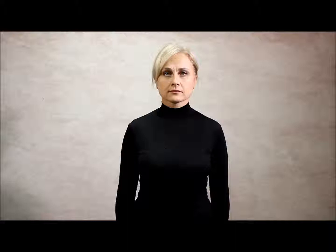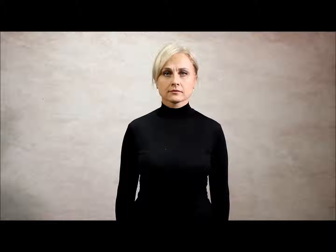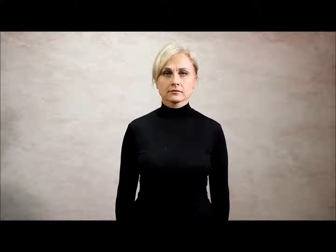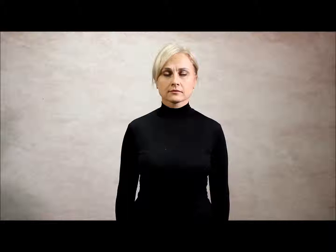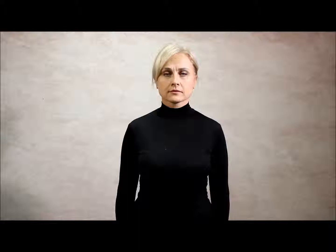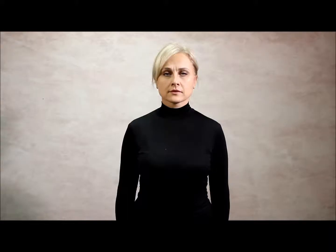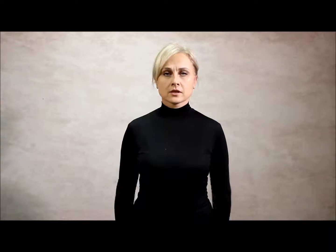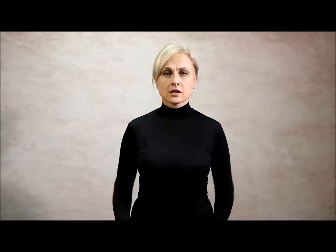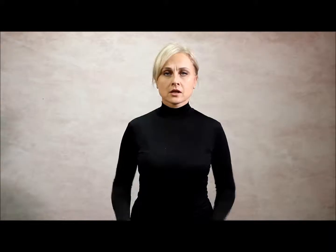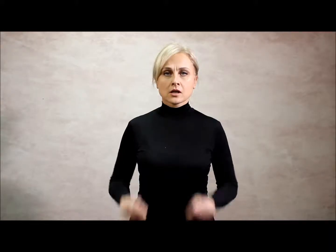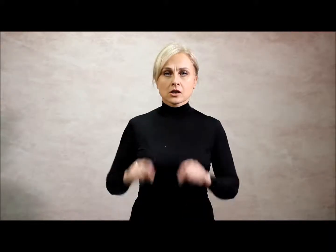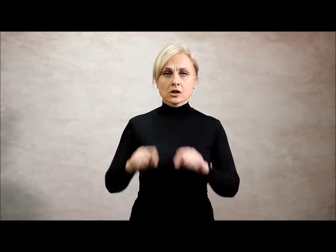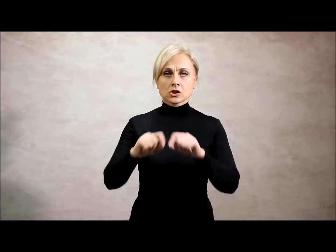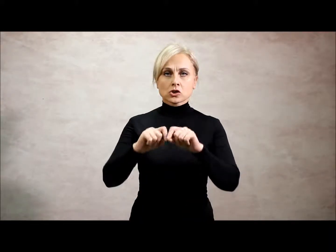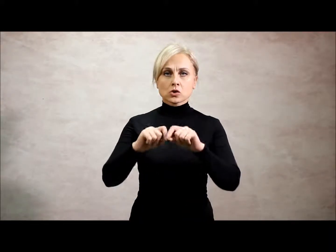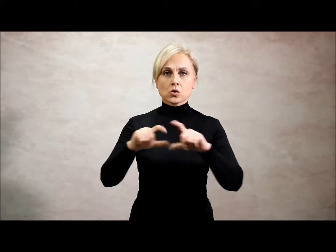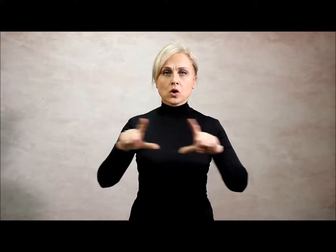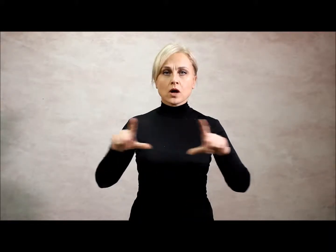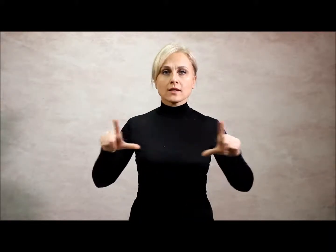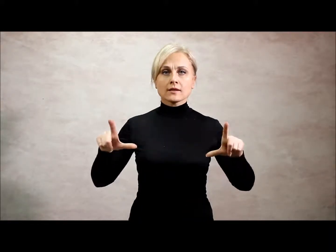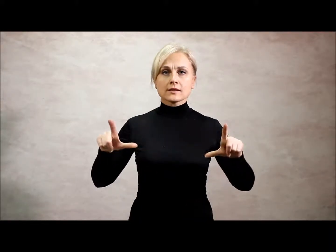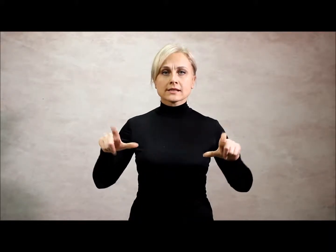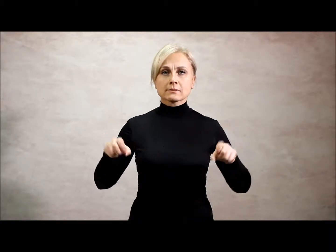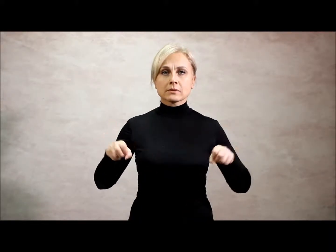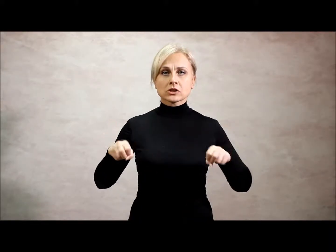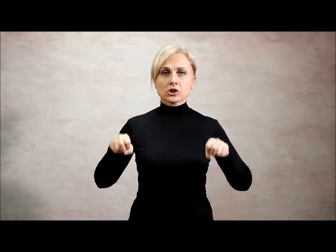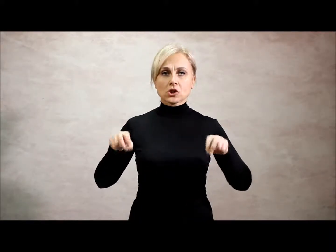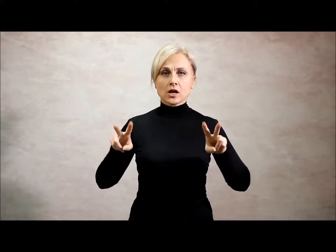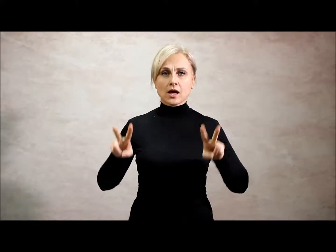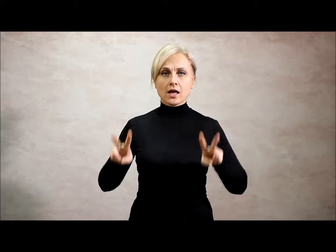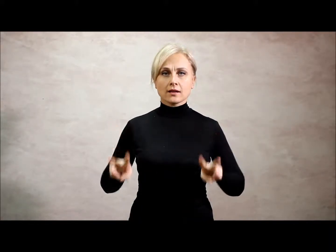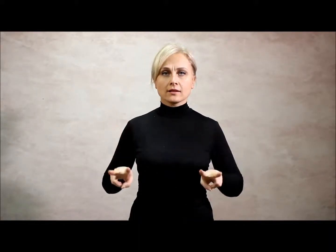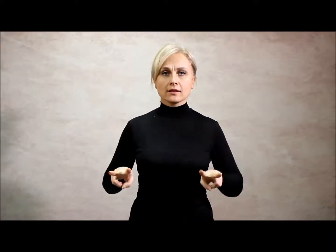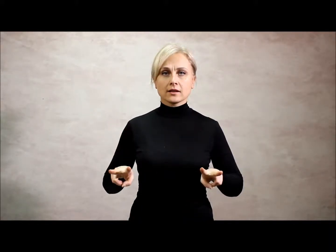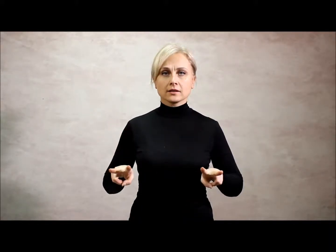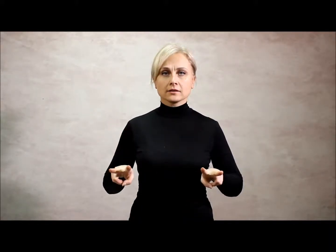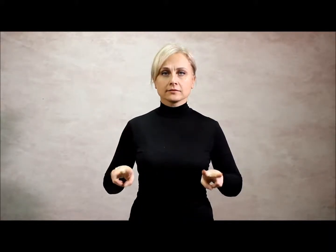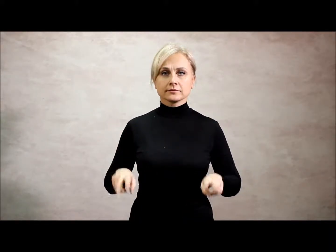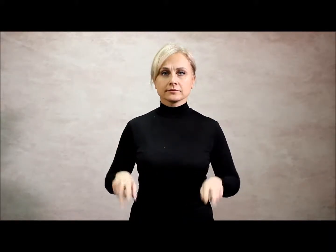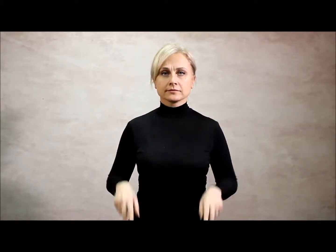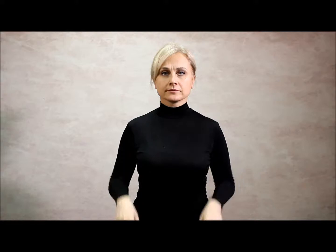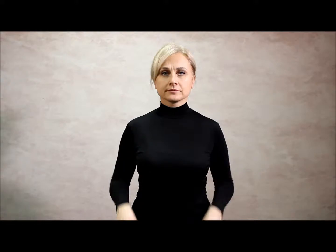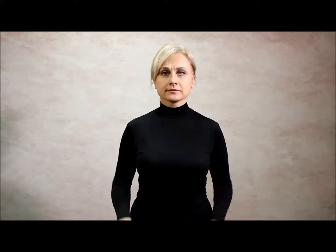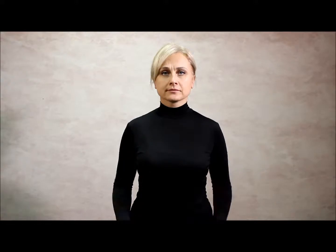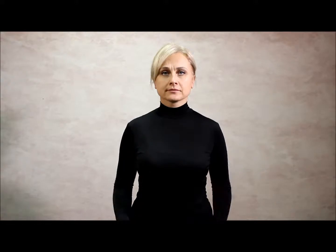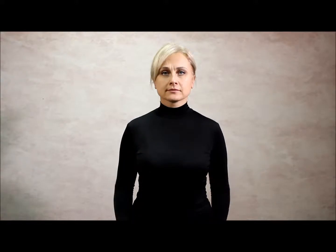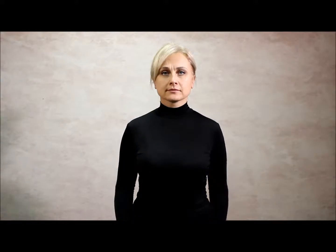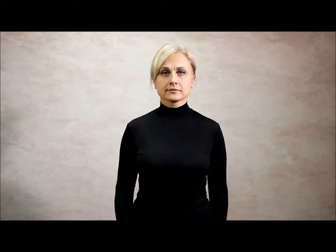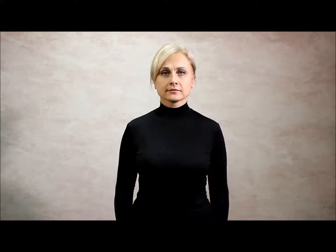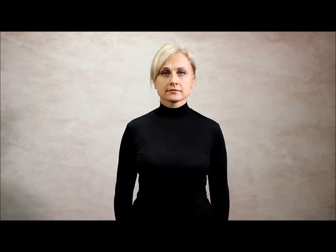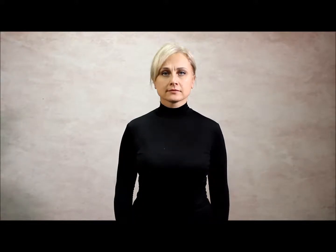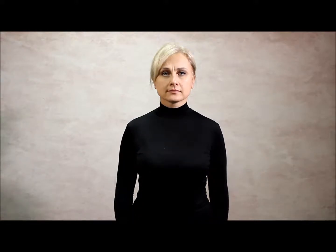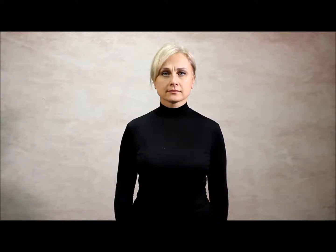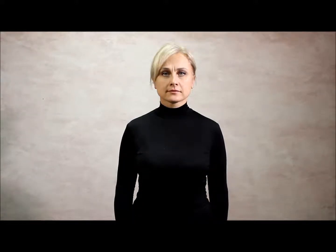Scoala speciala